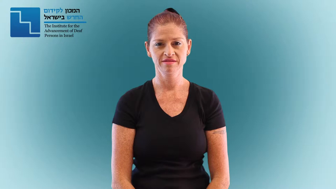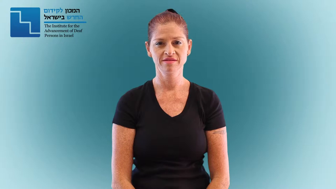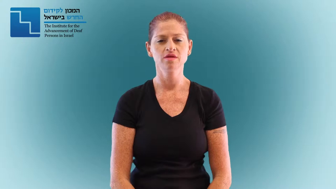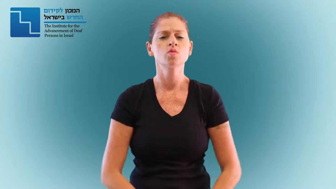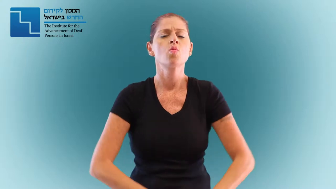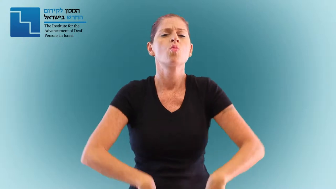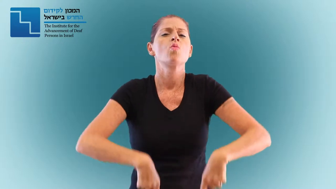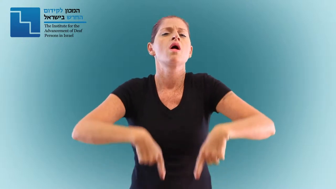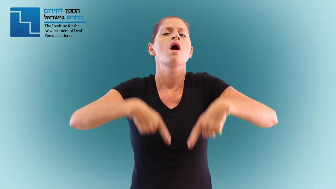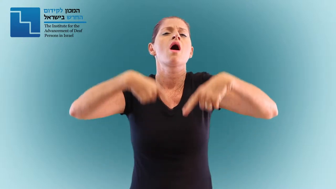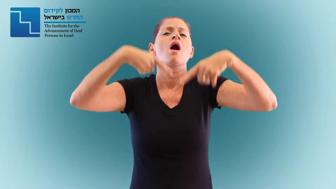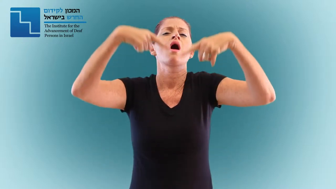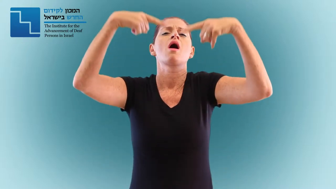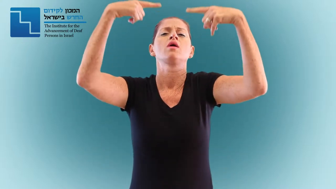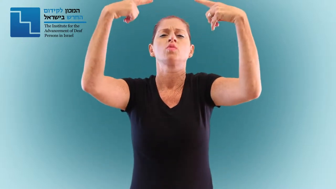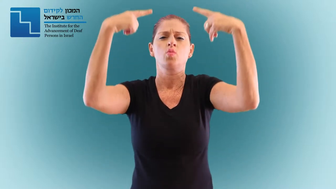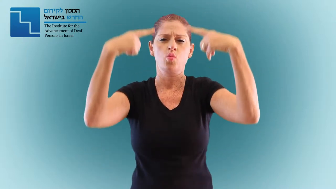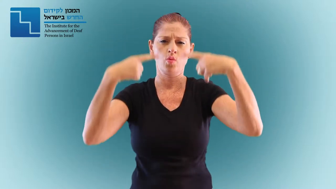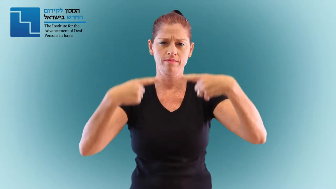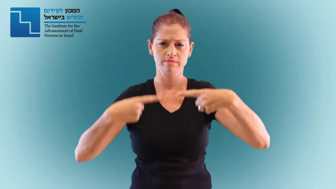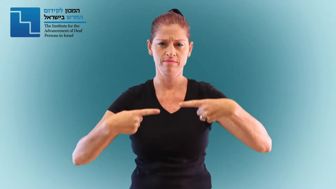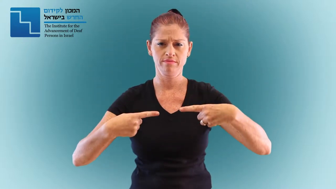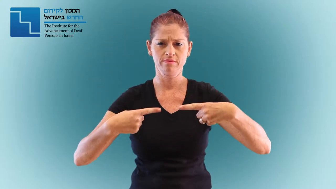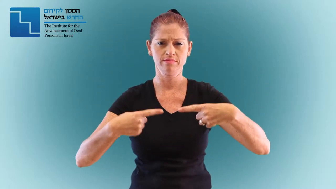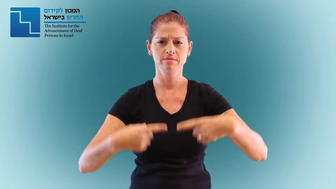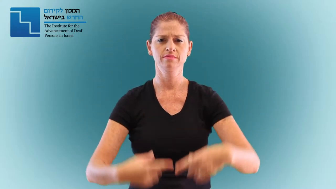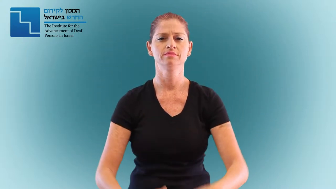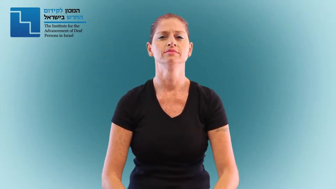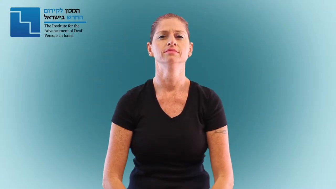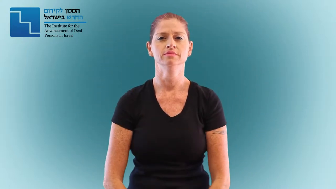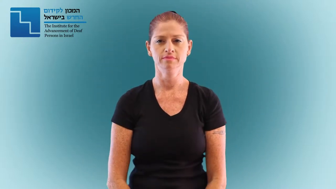כל היום